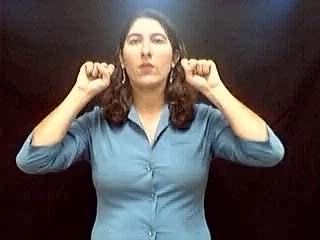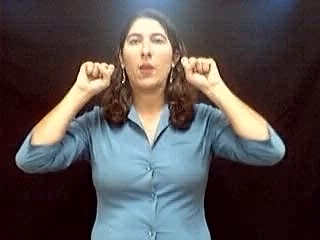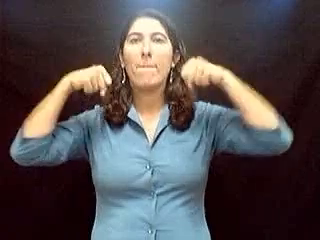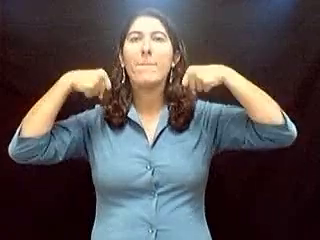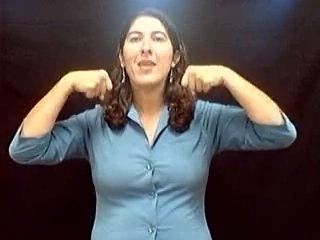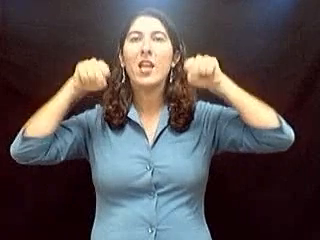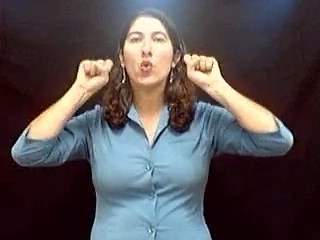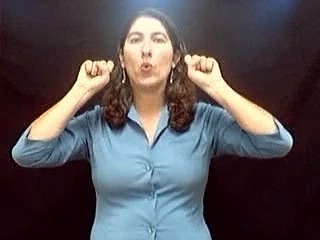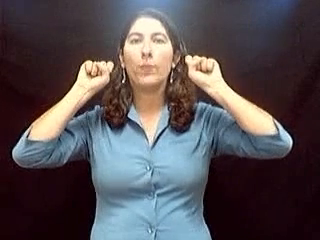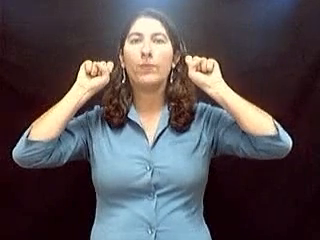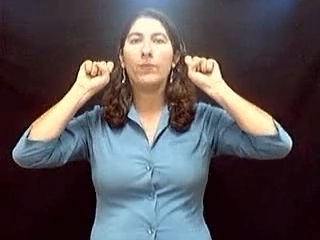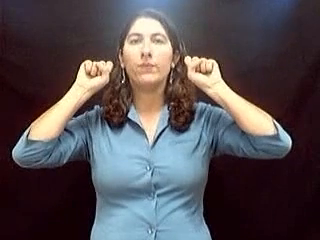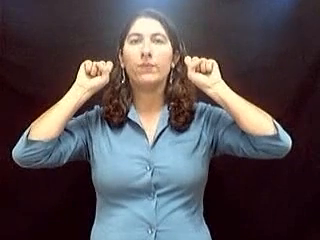milho